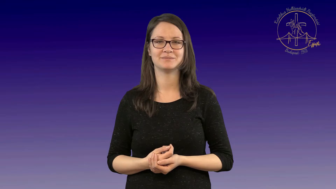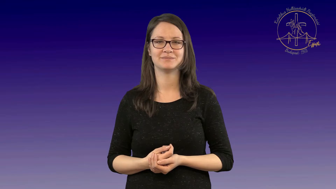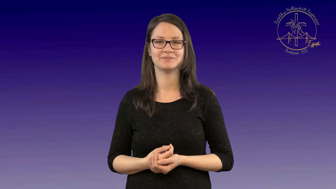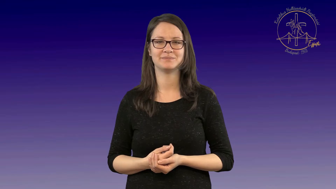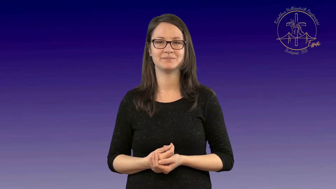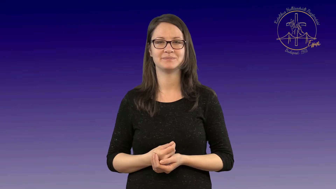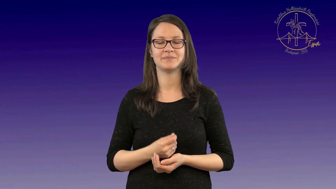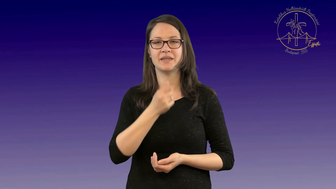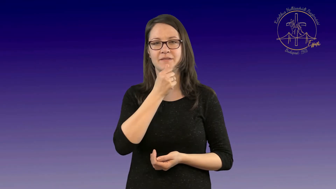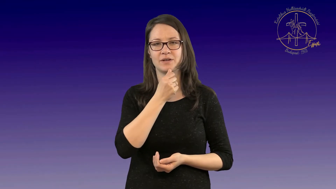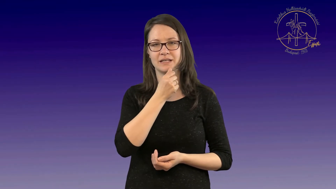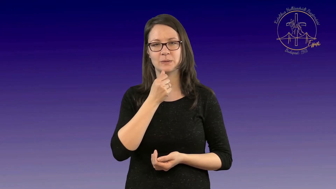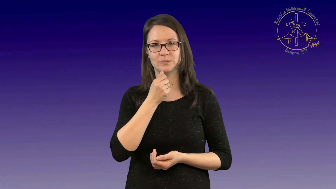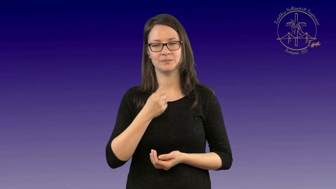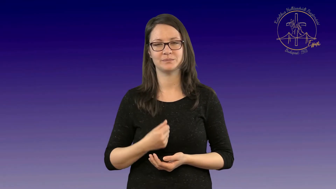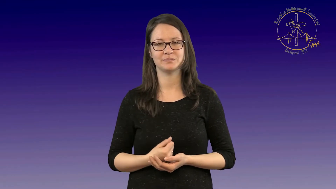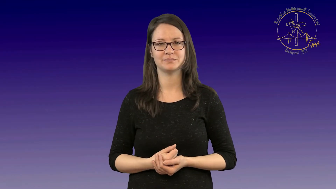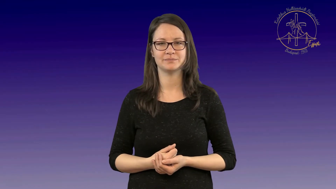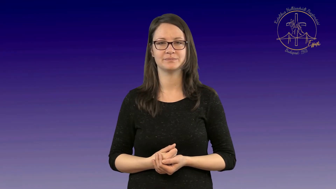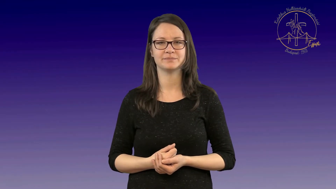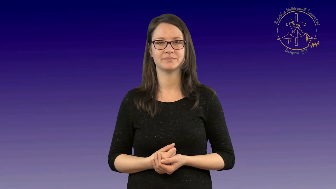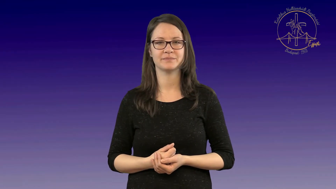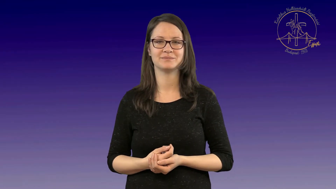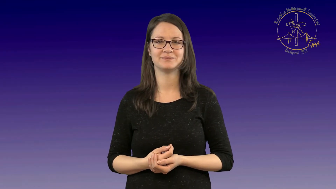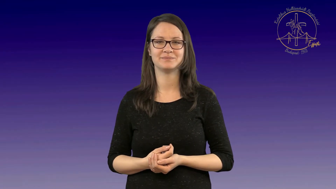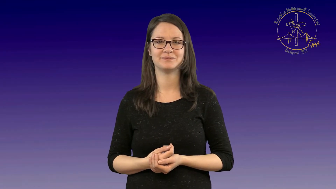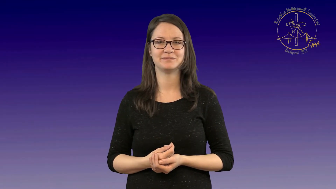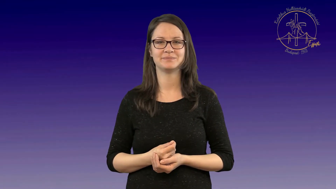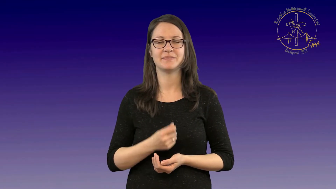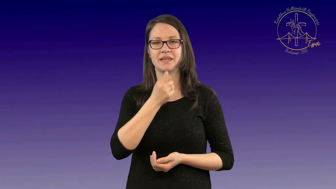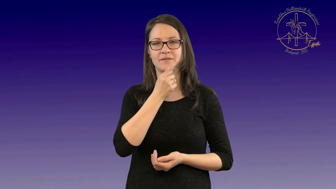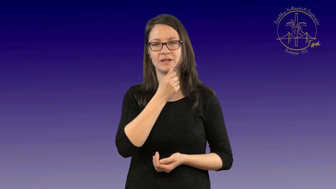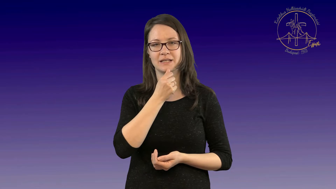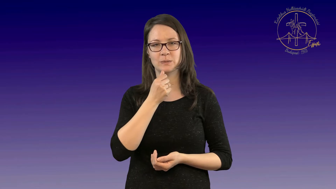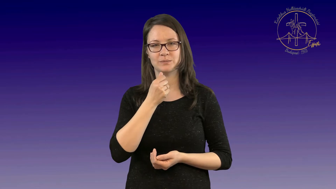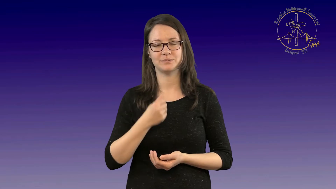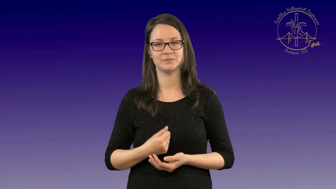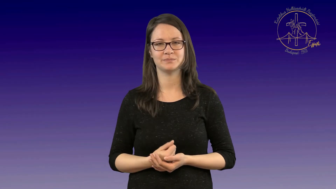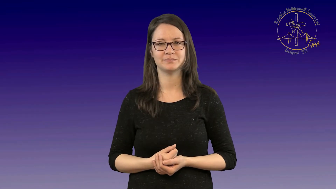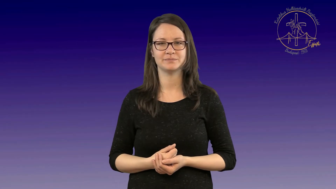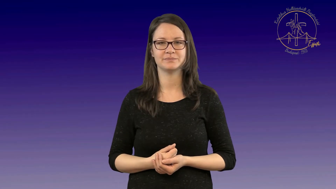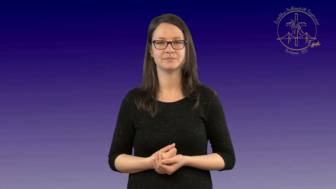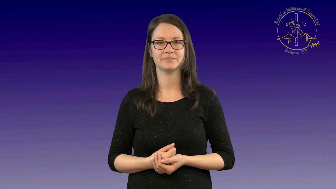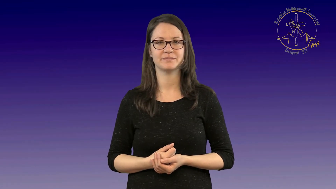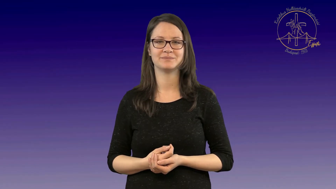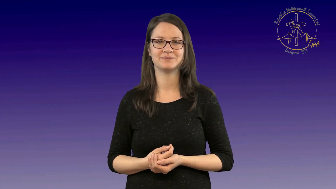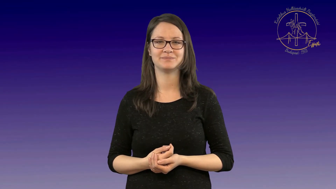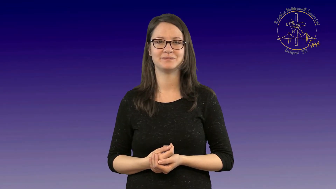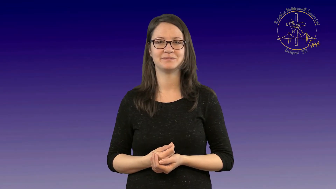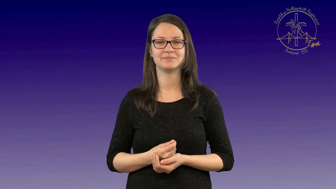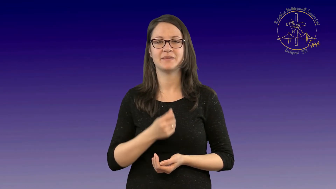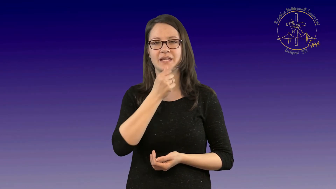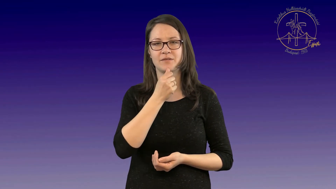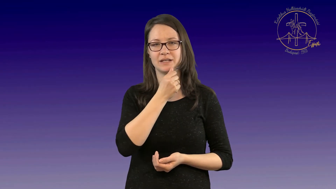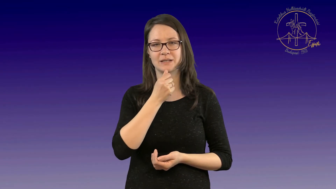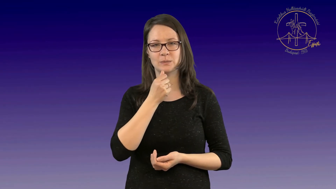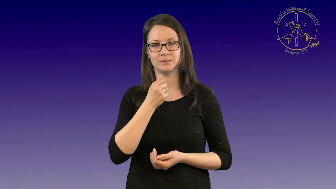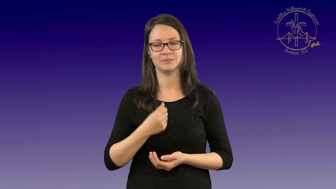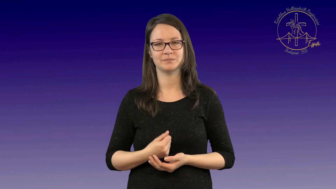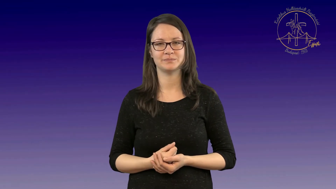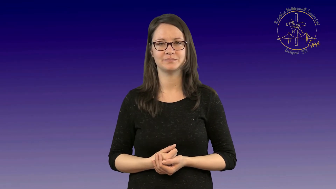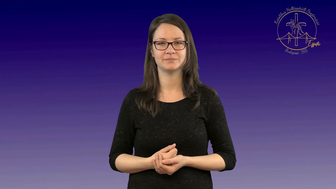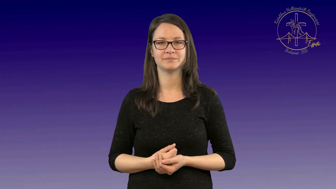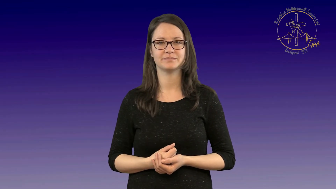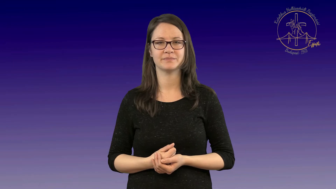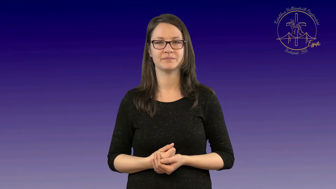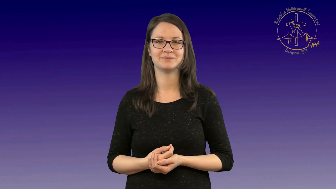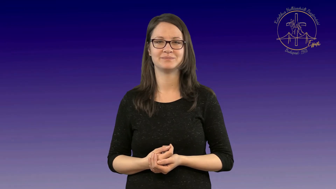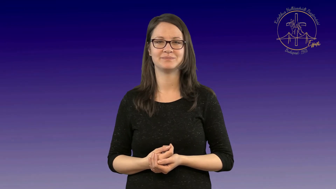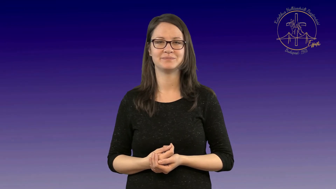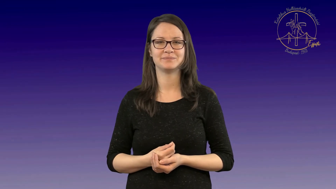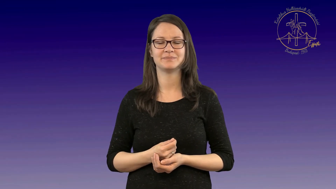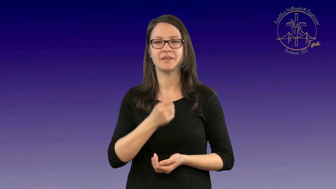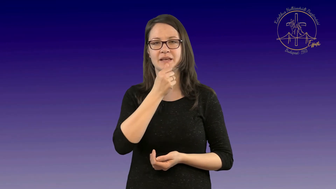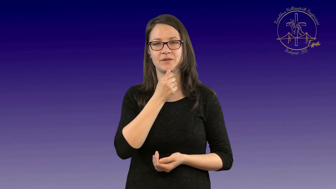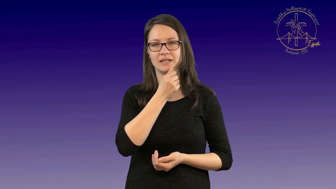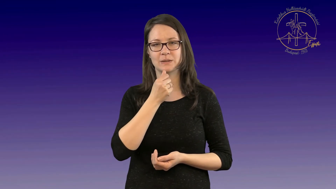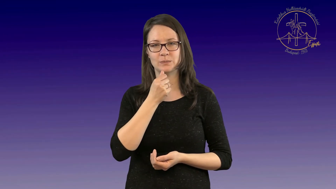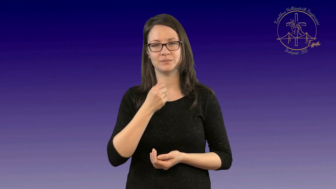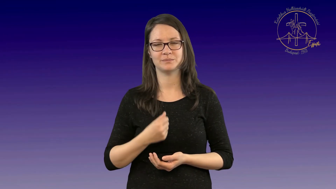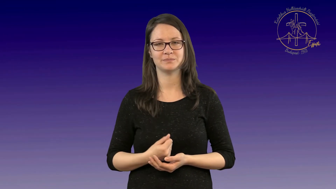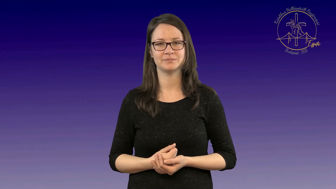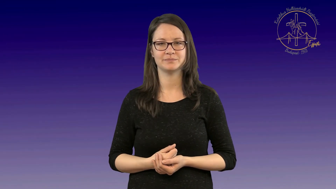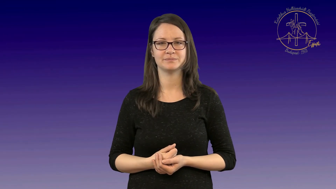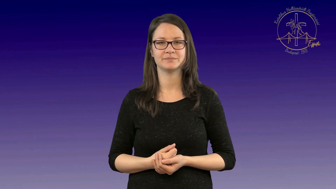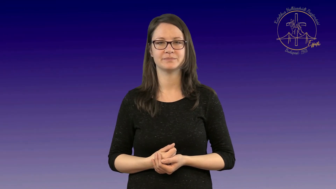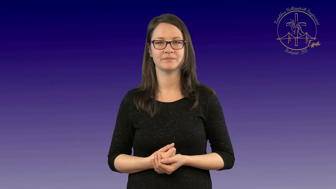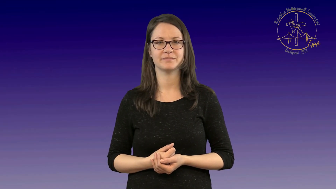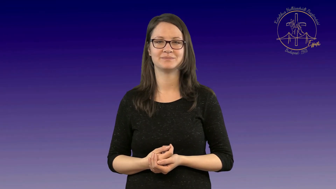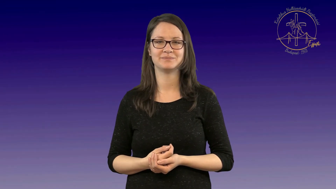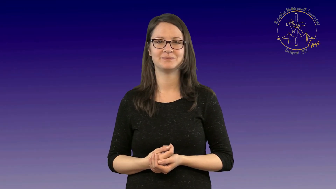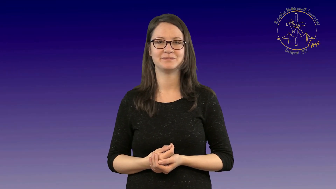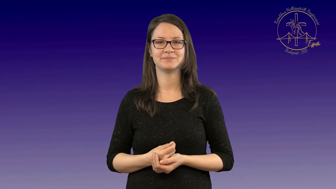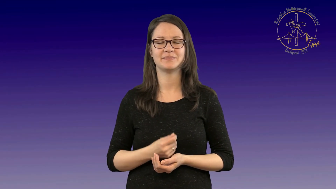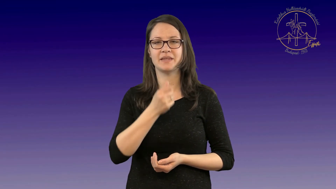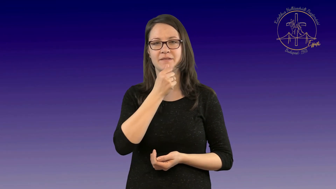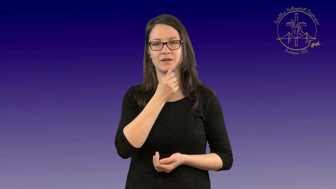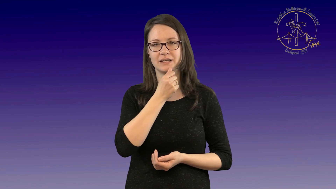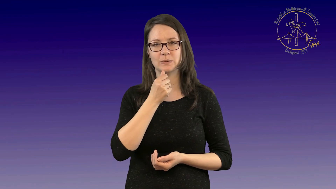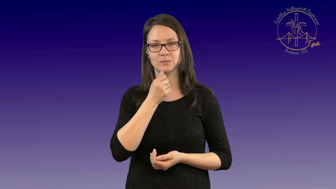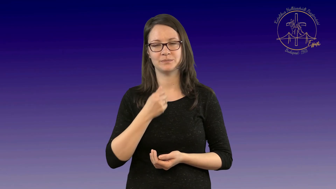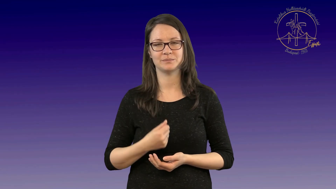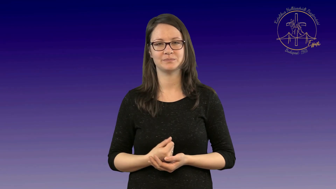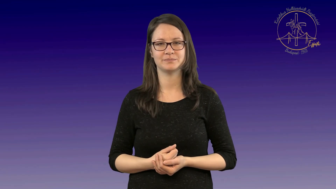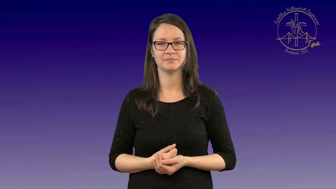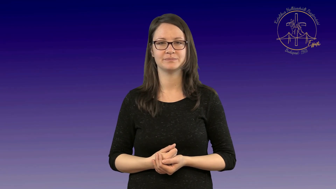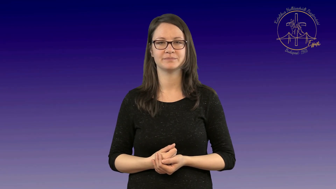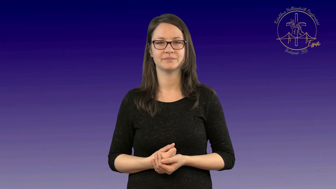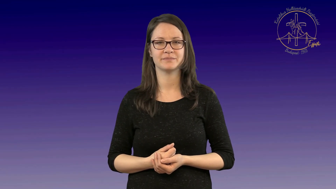Evangélium